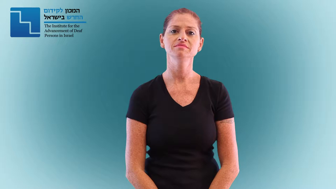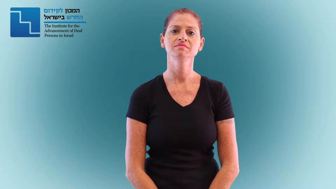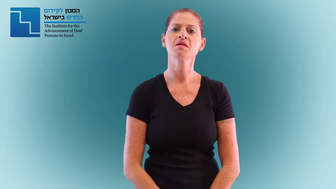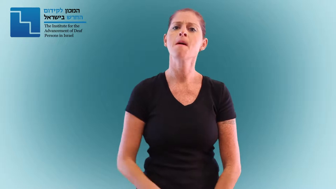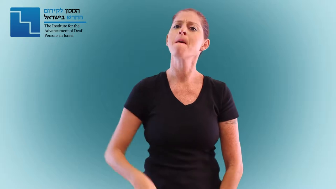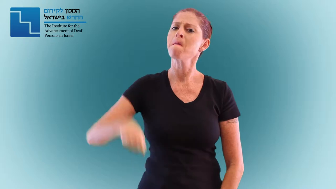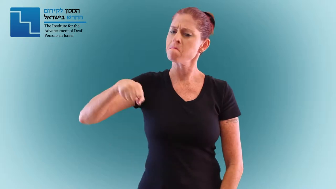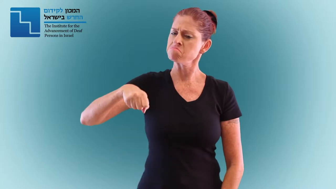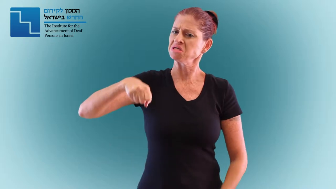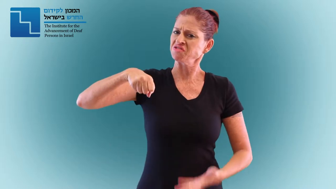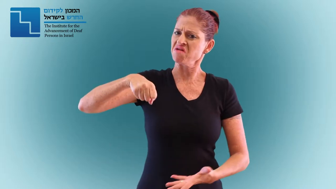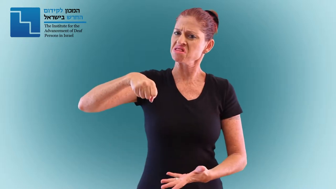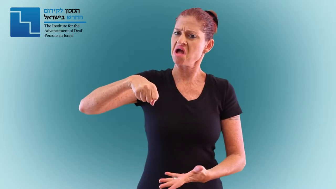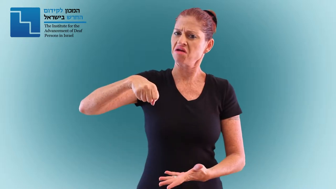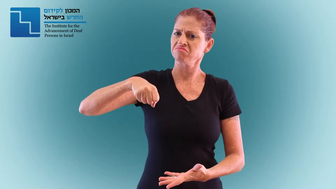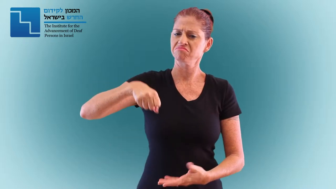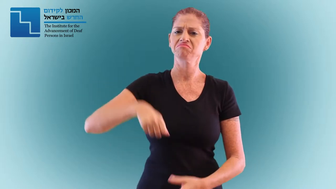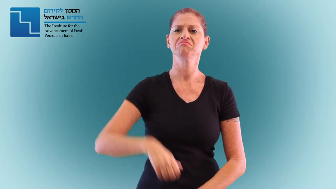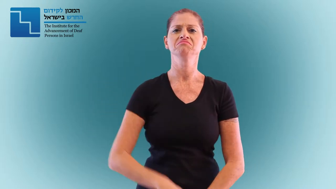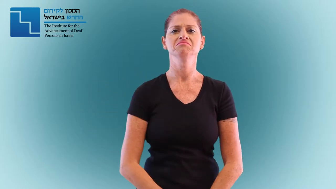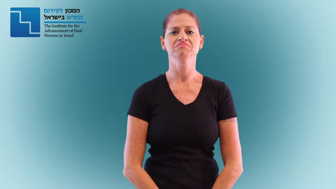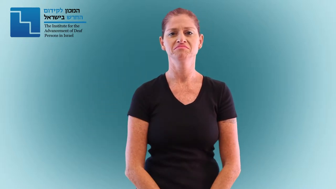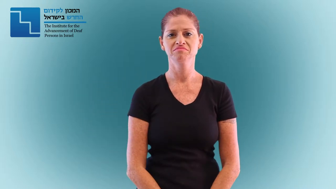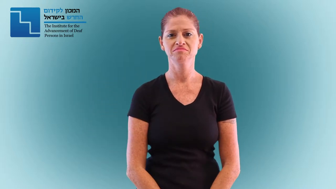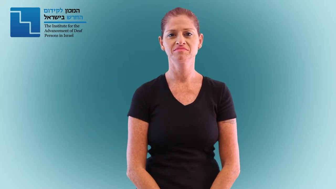מזוודה